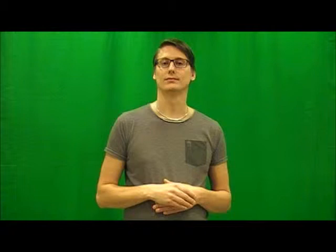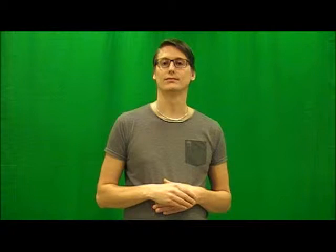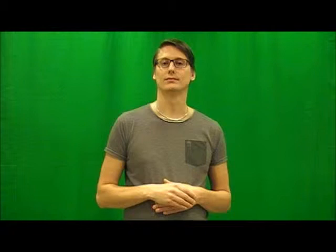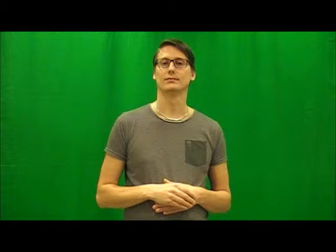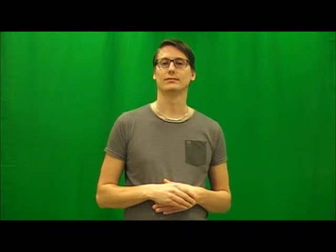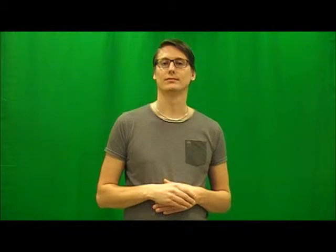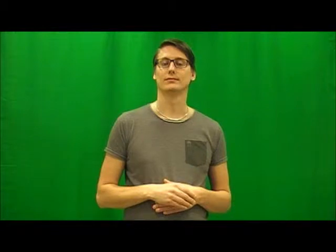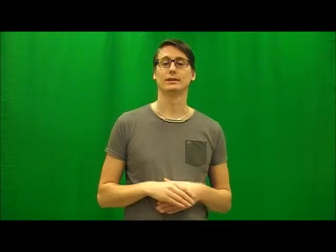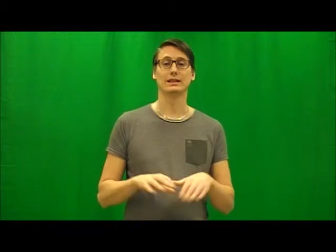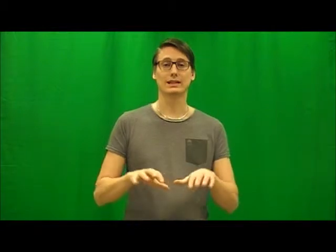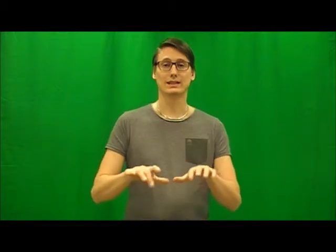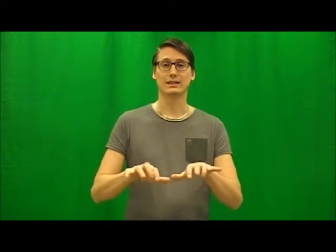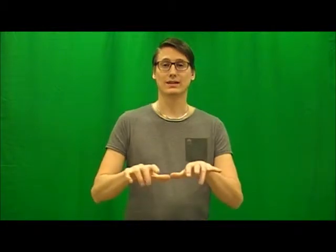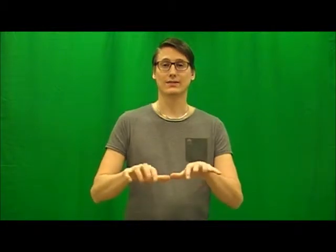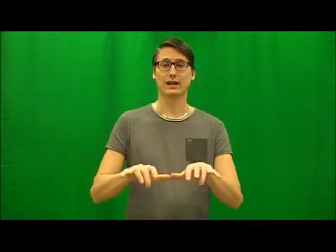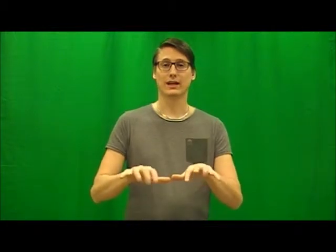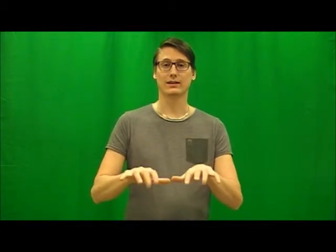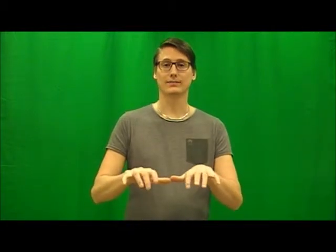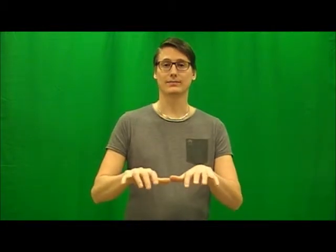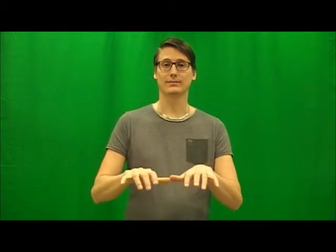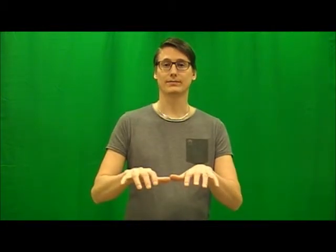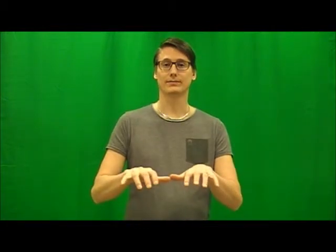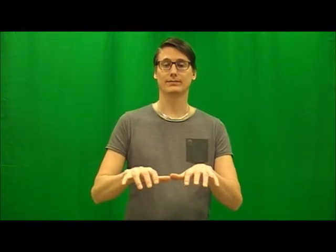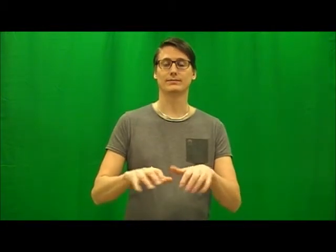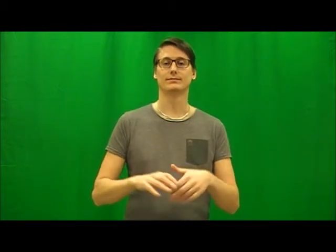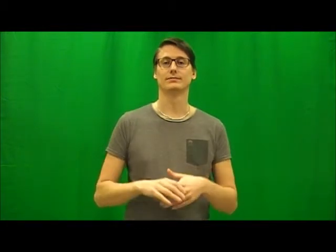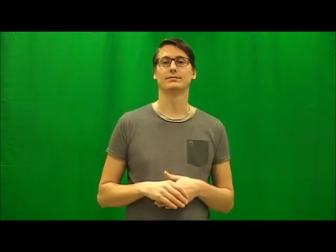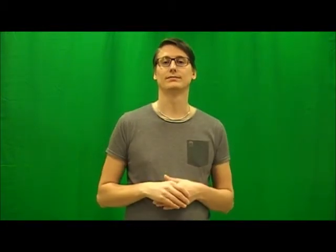SKRIVA